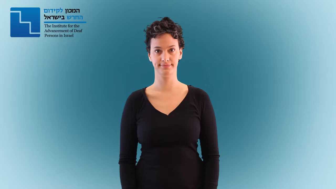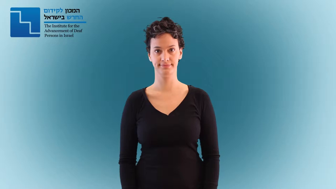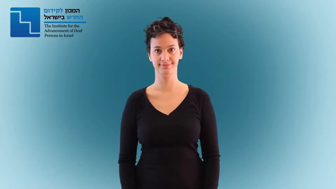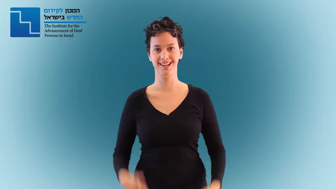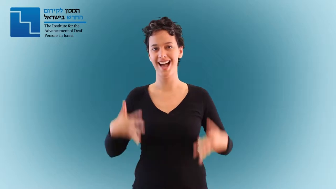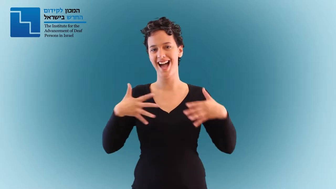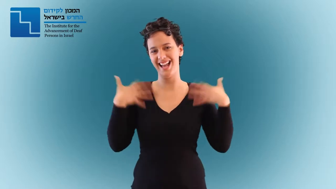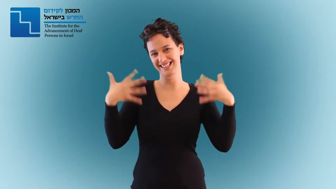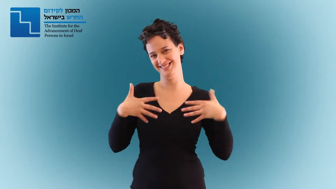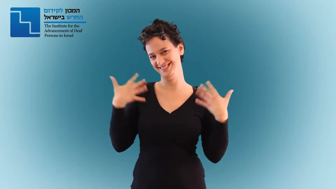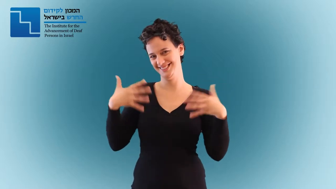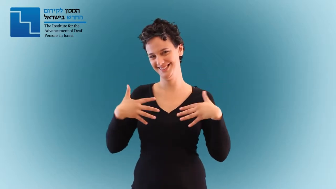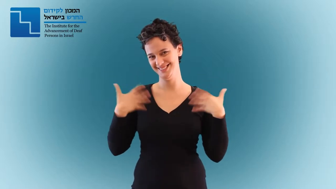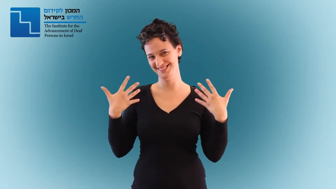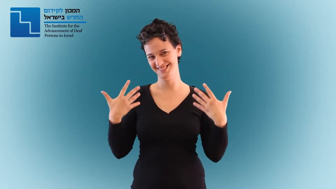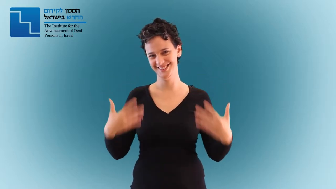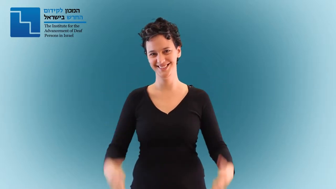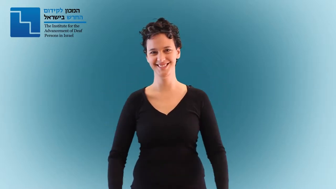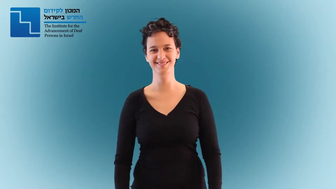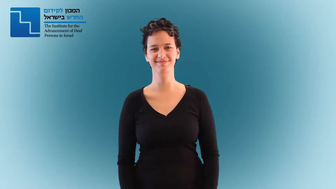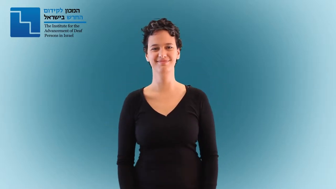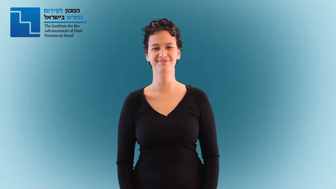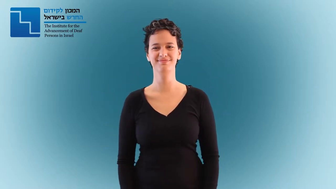עליז